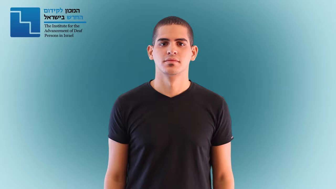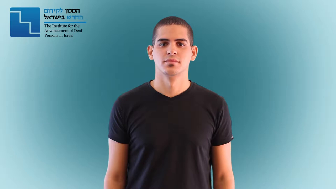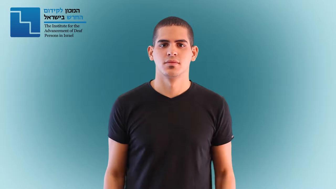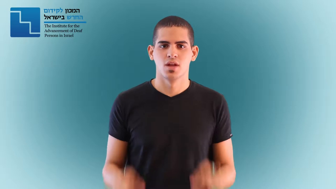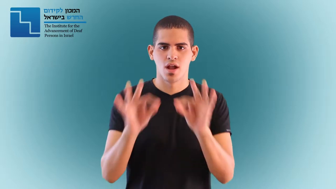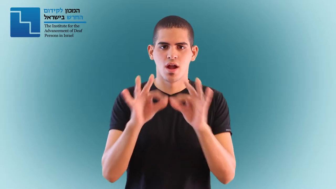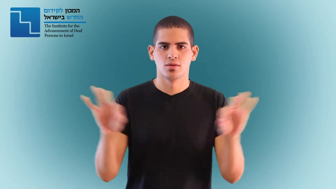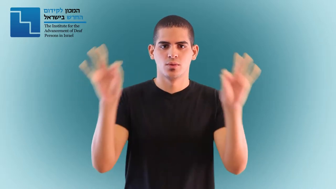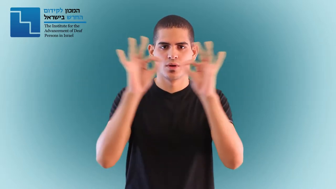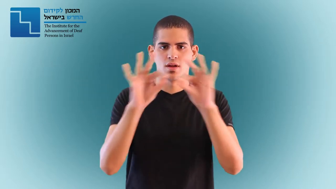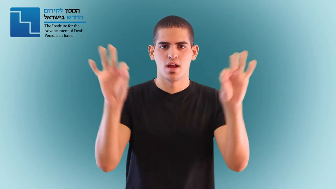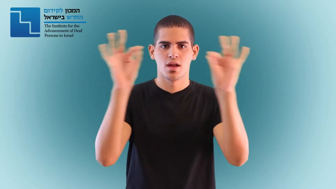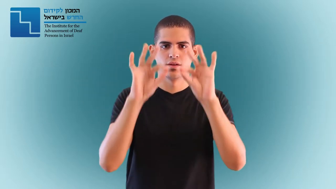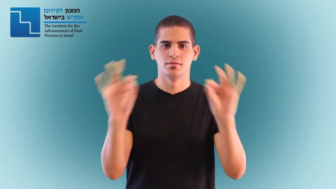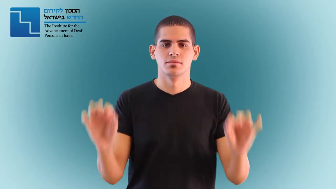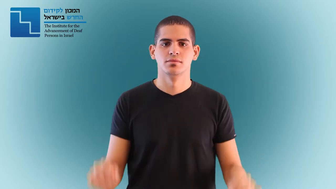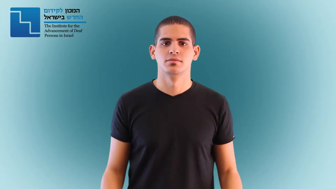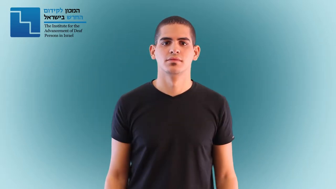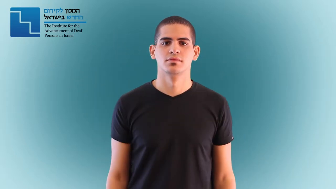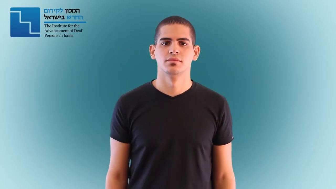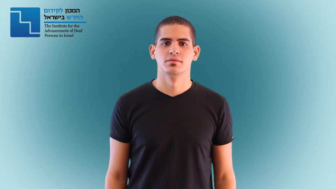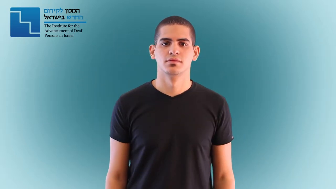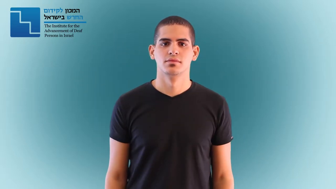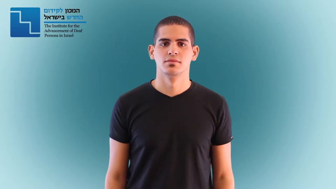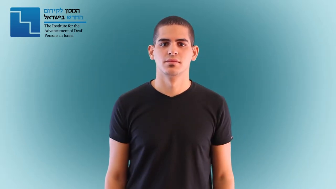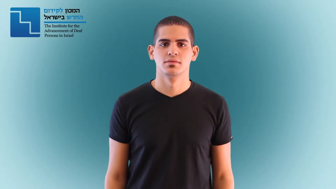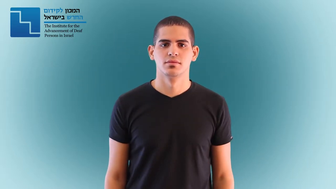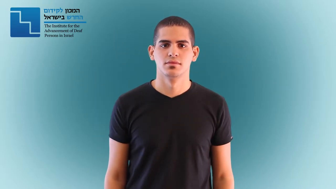חנוכייה